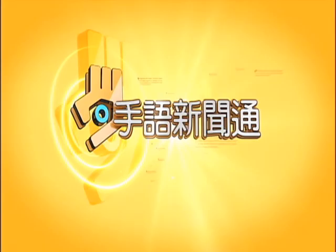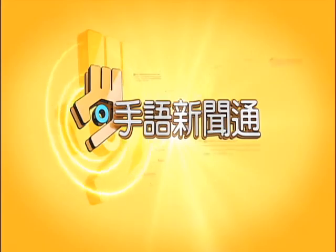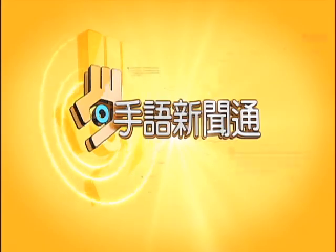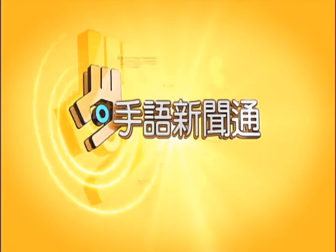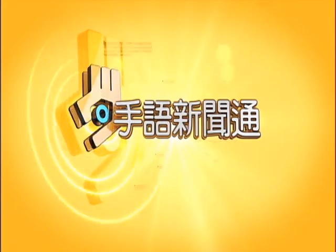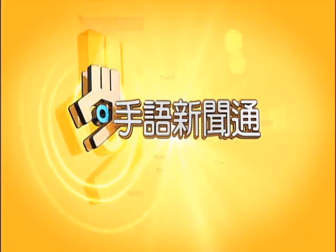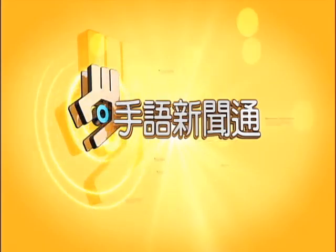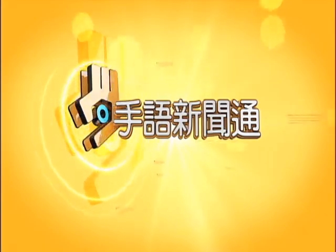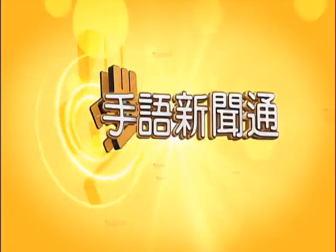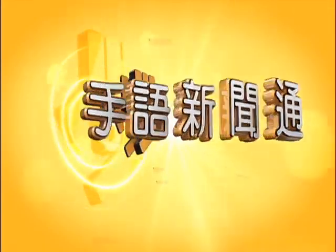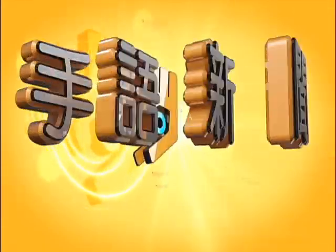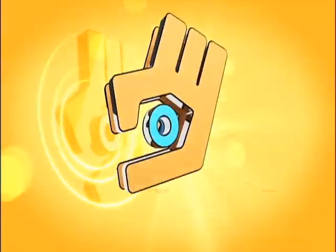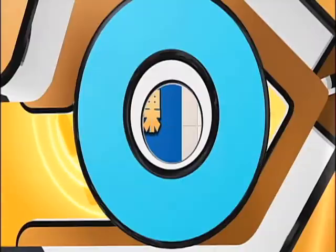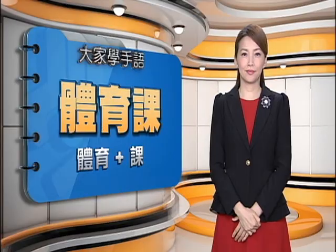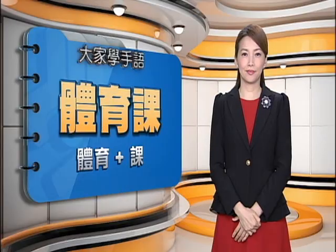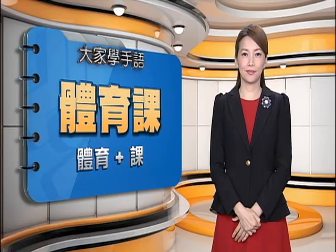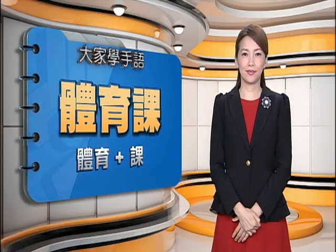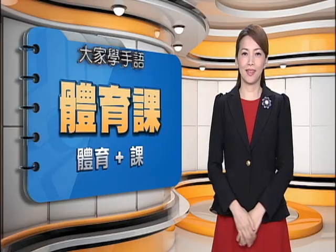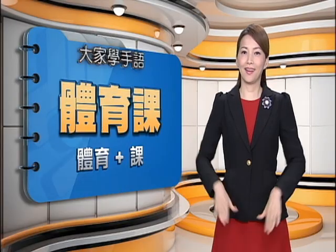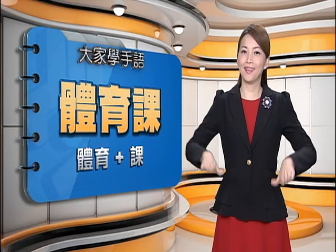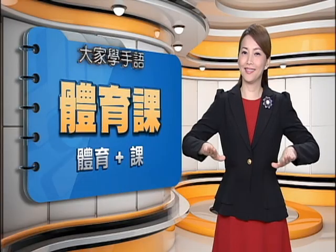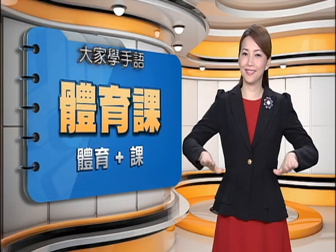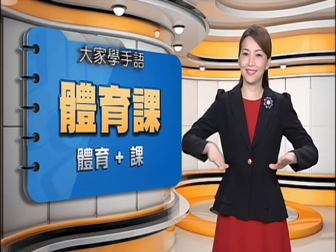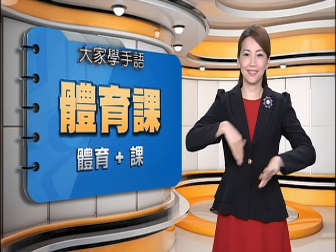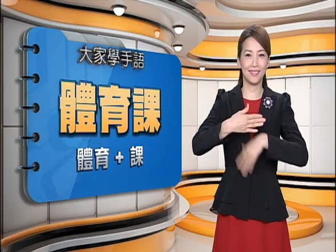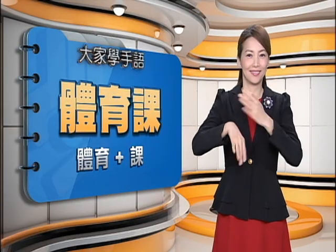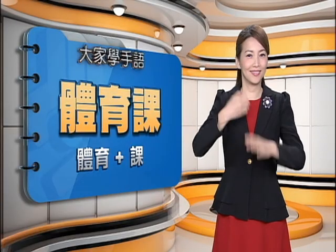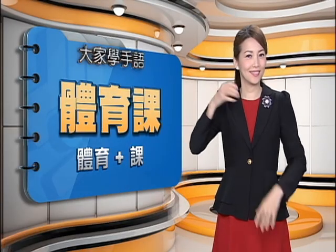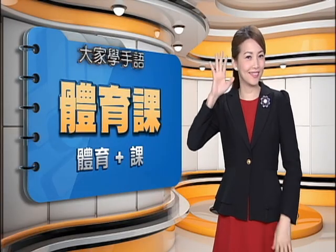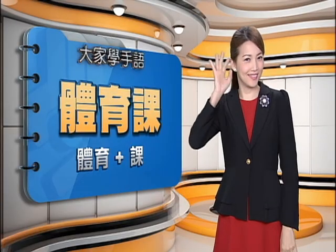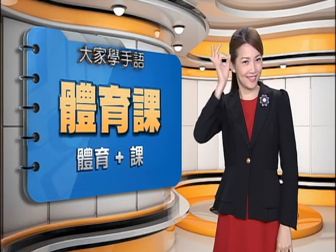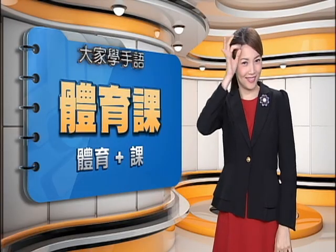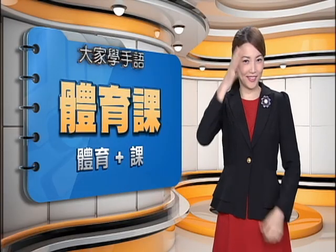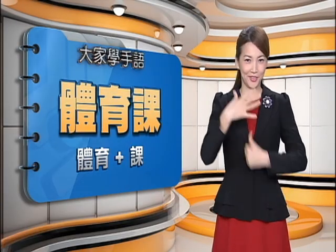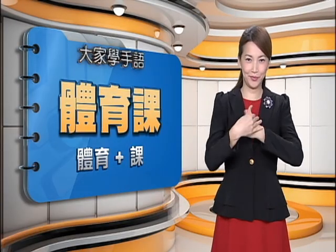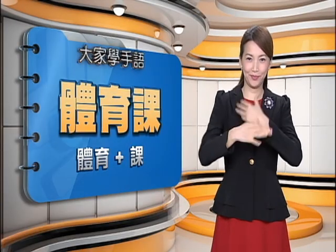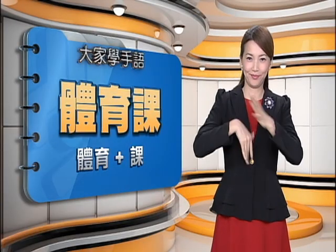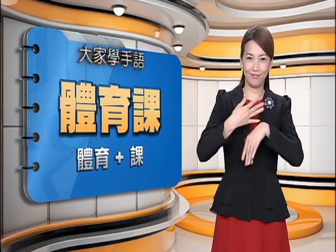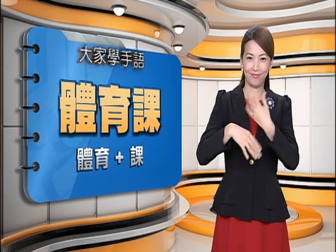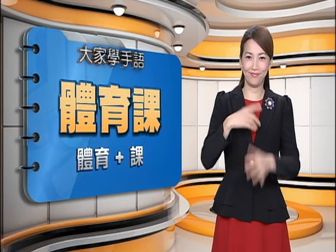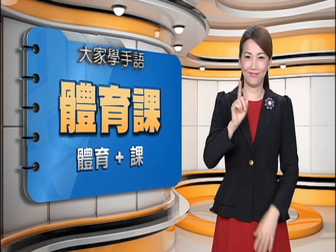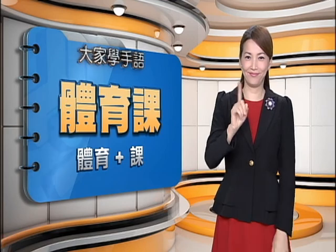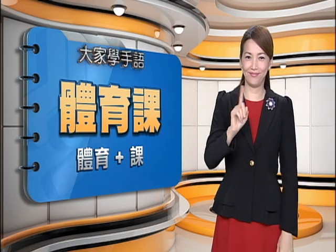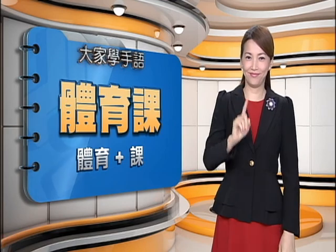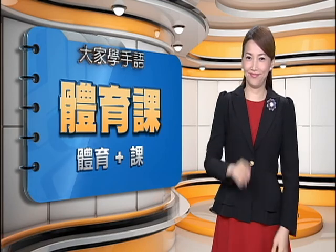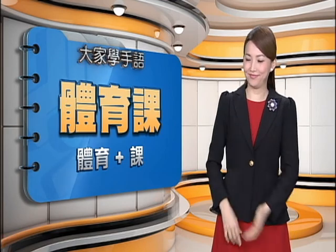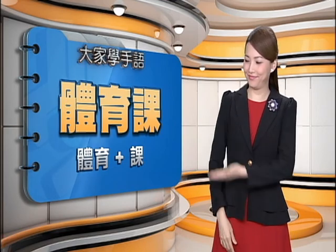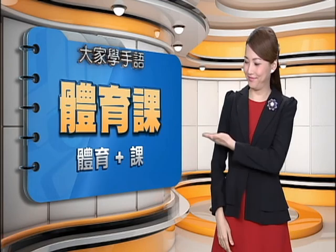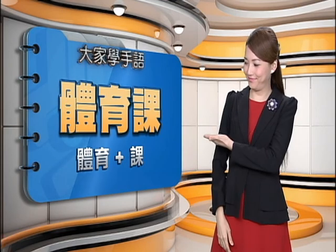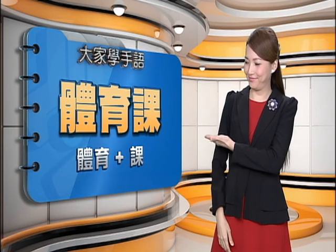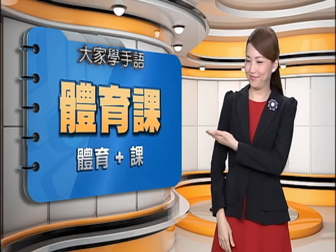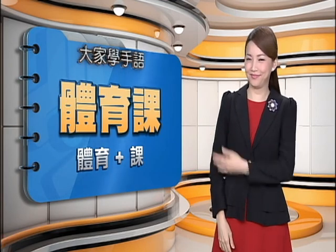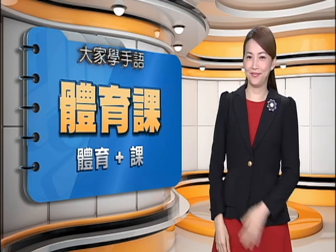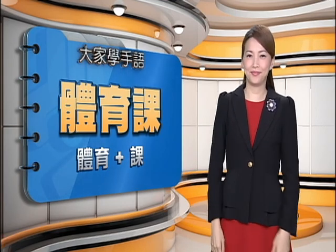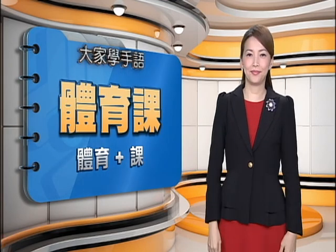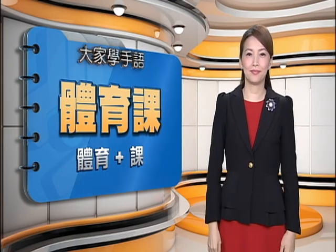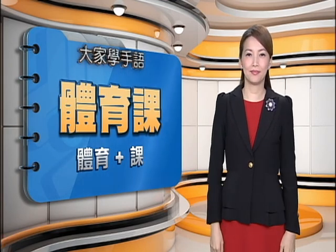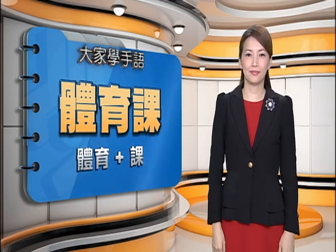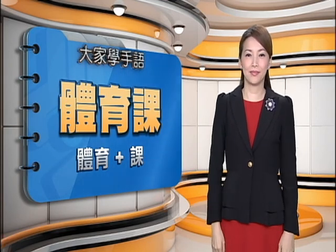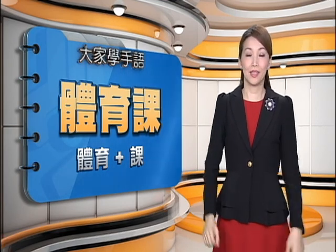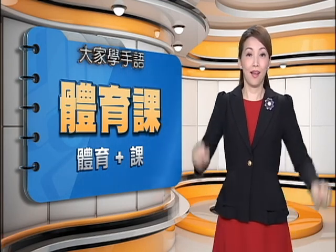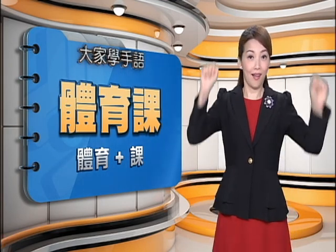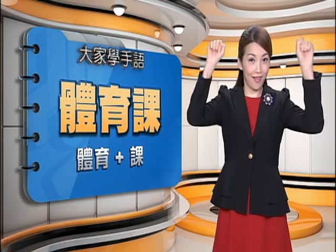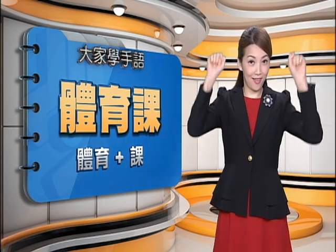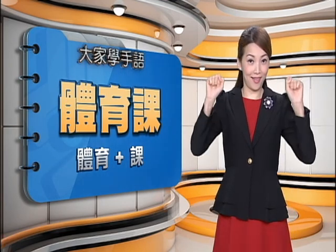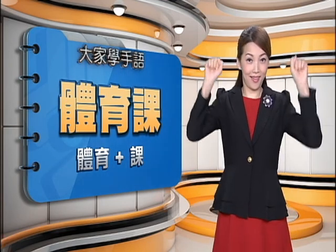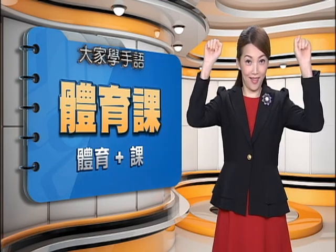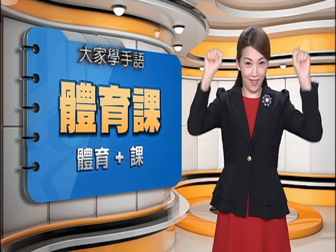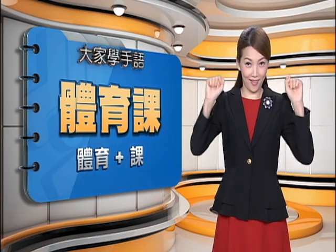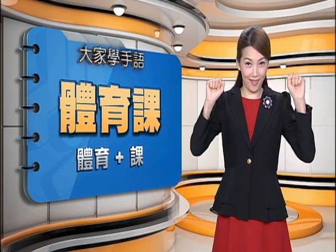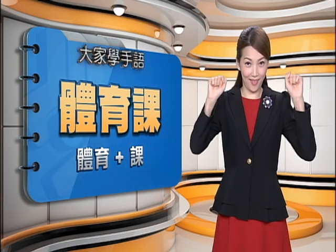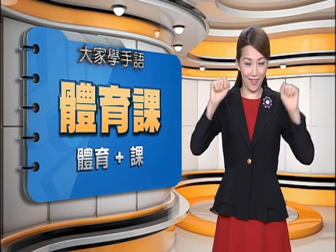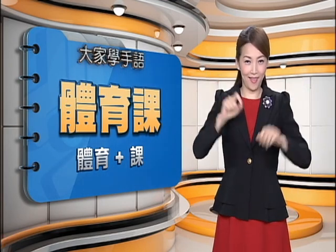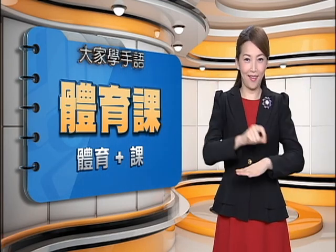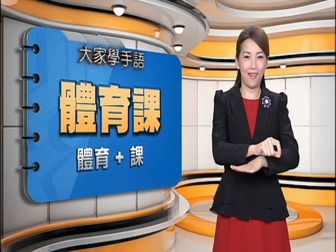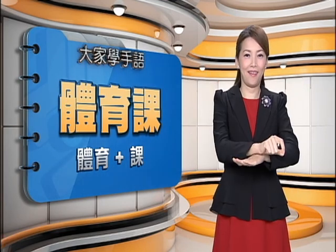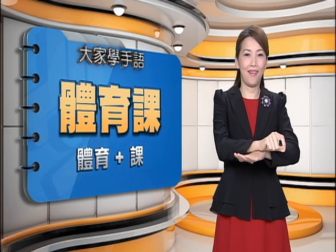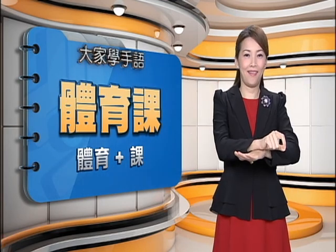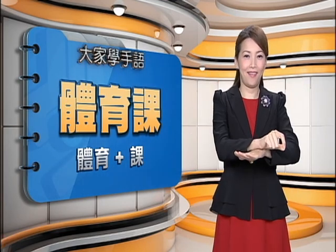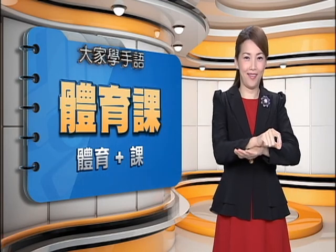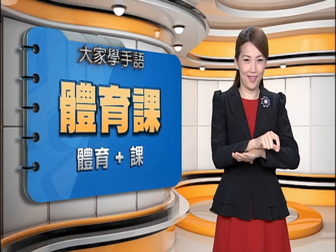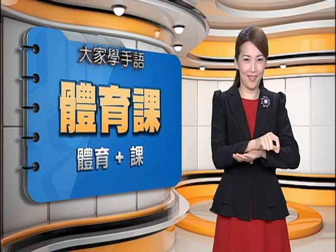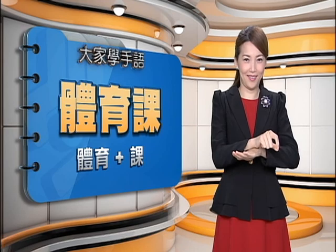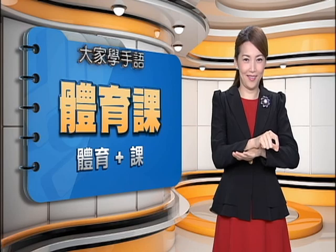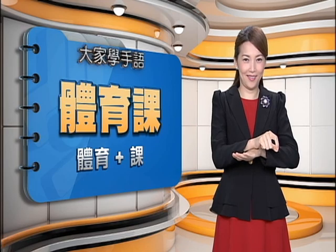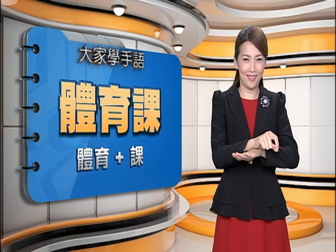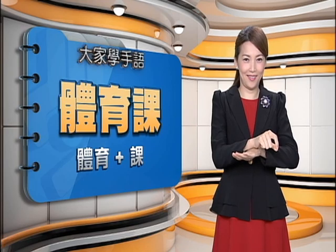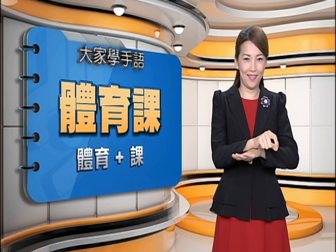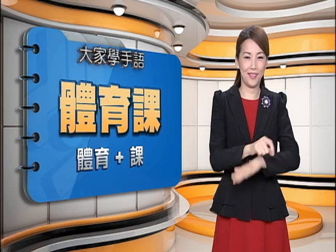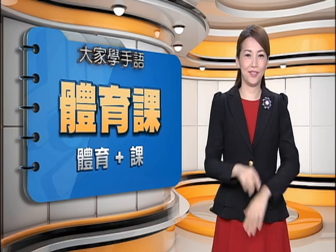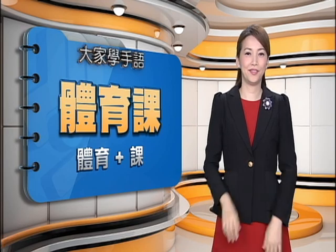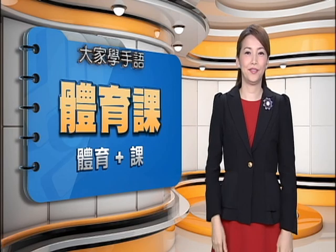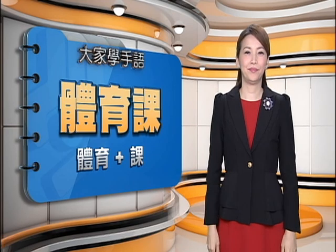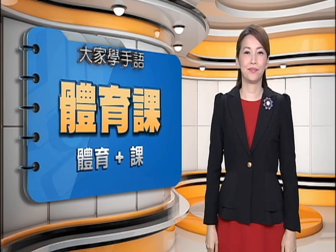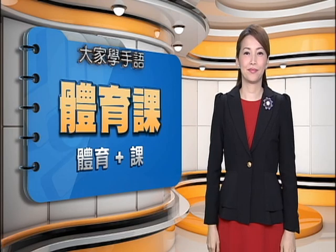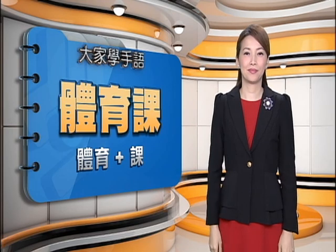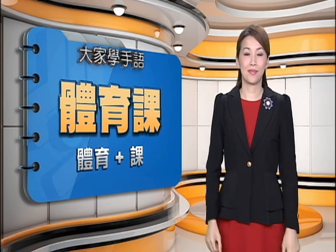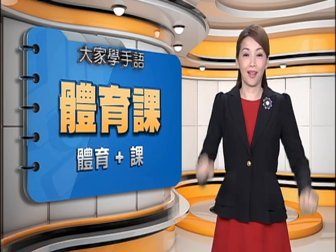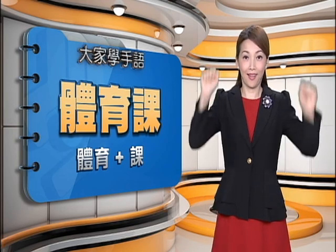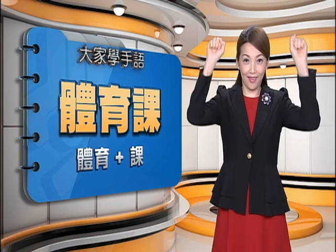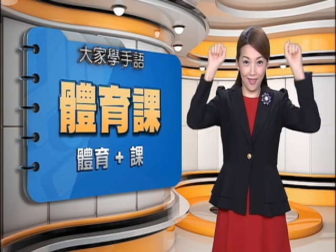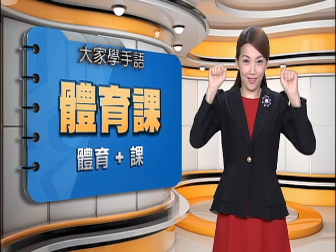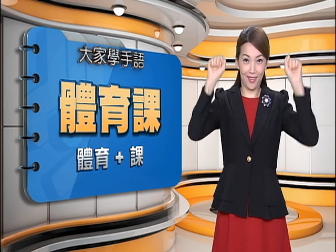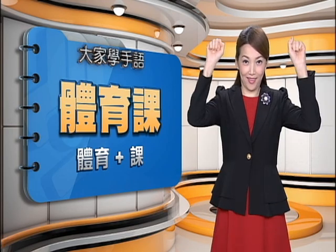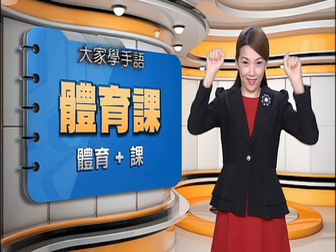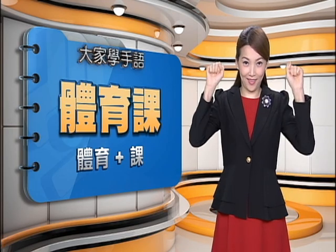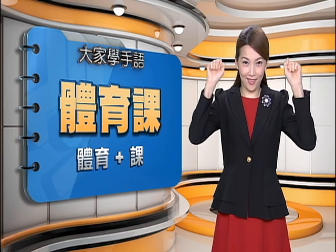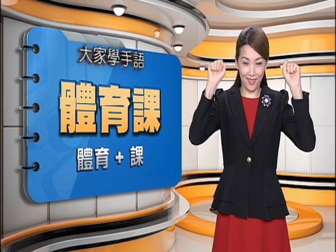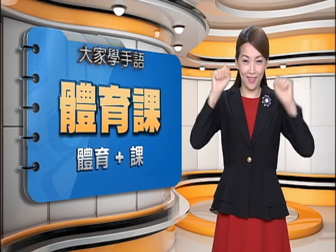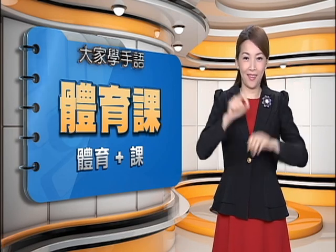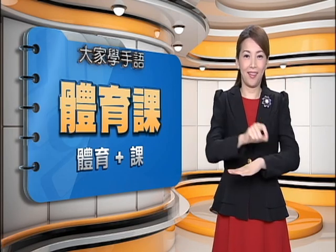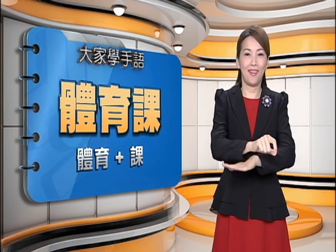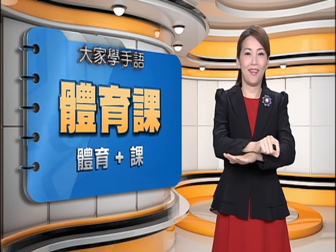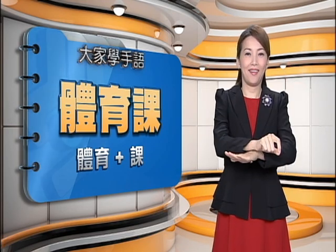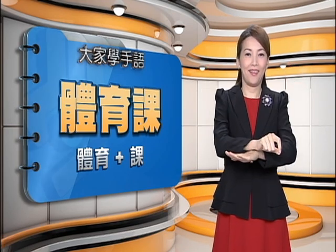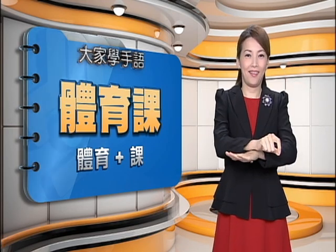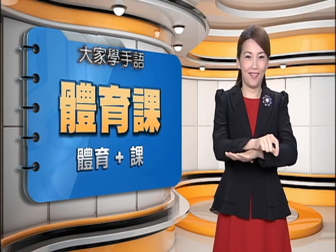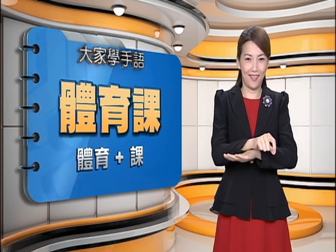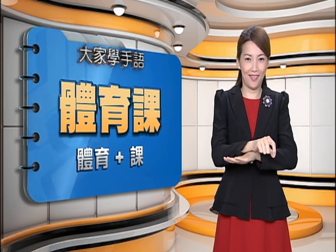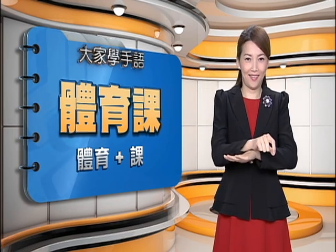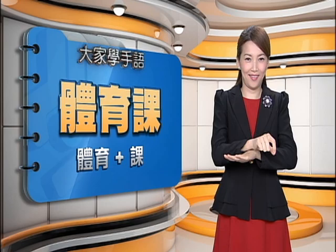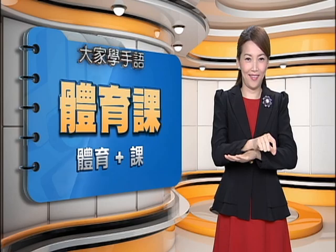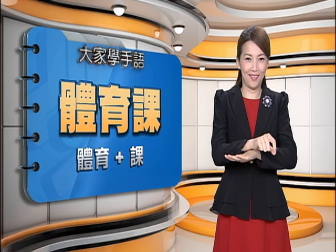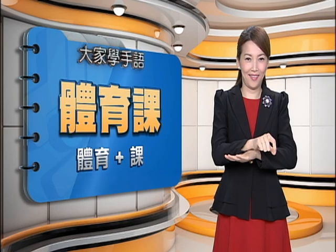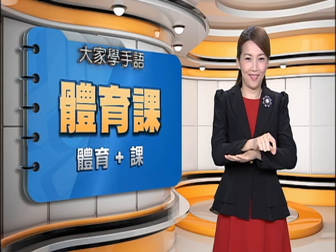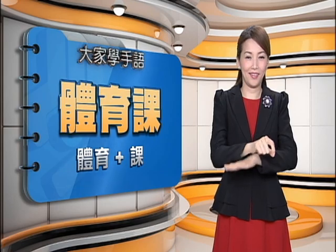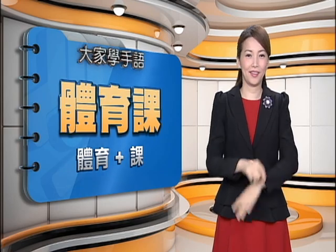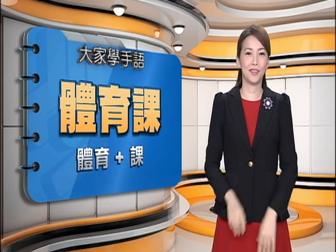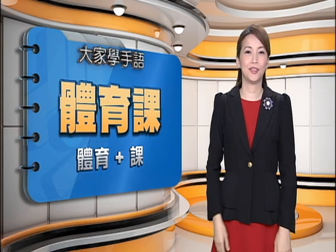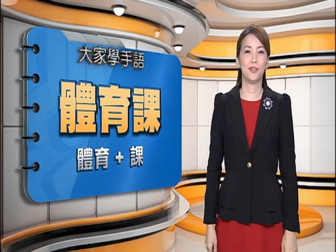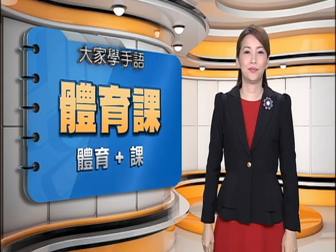體育課